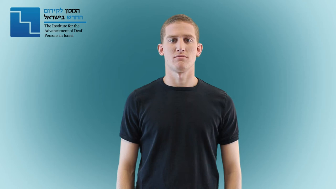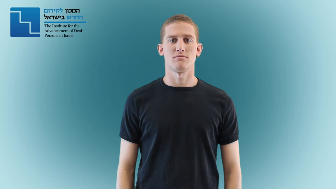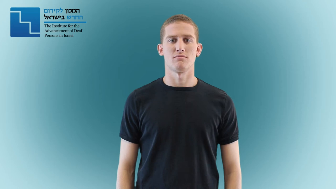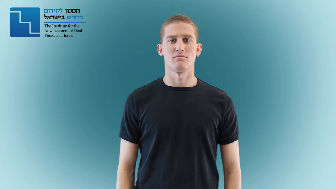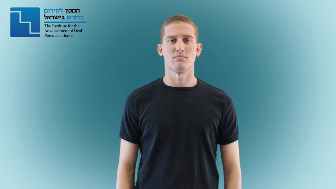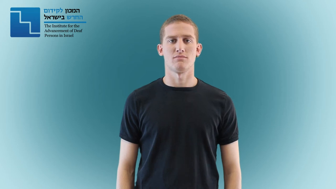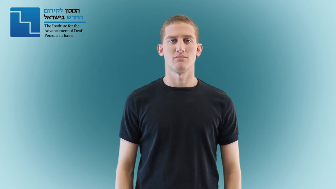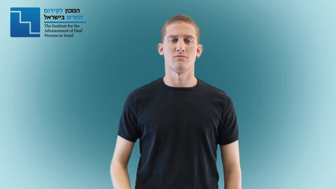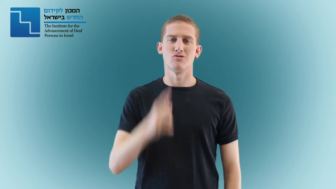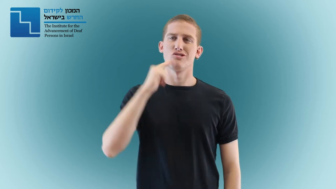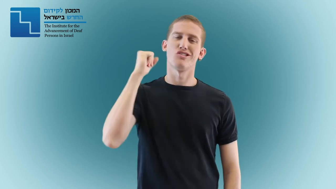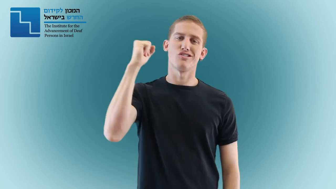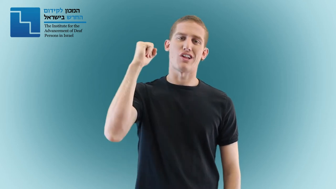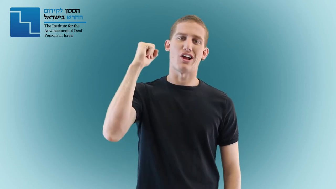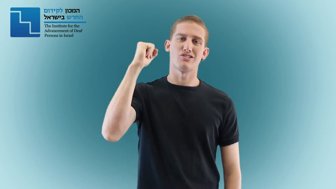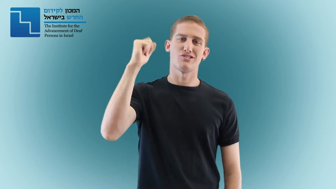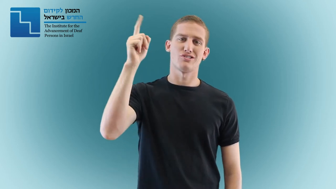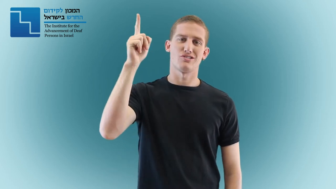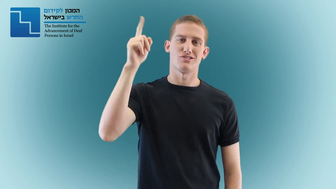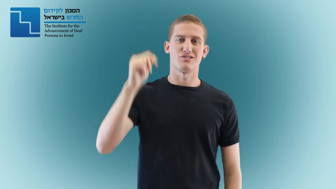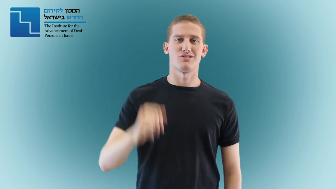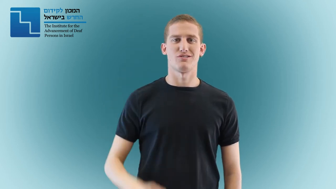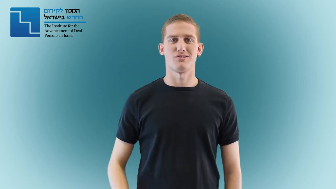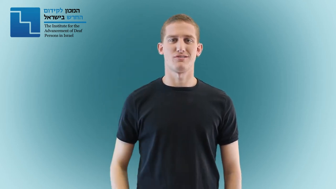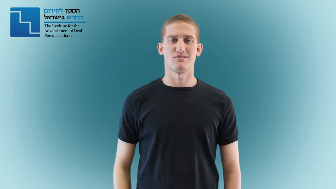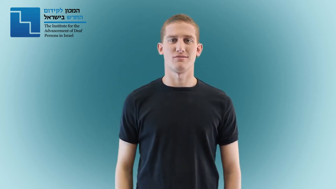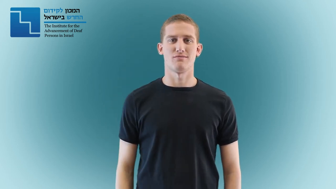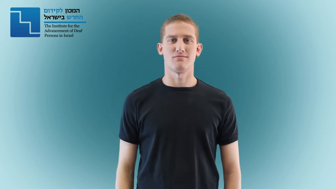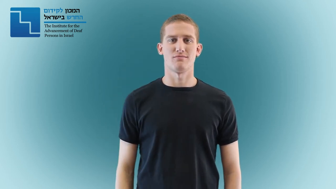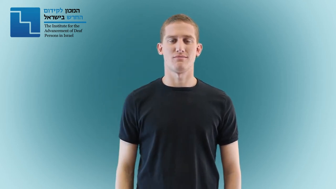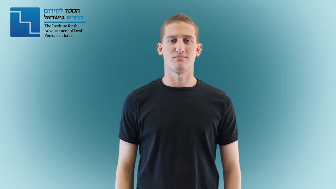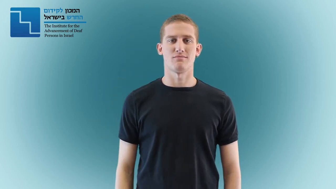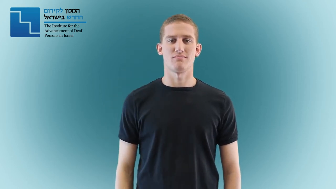דרישת שלום